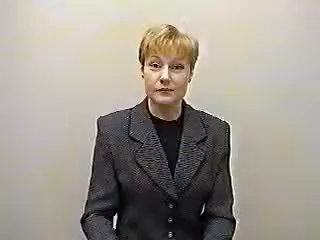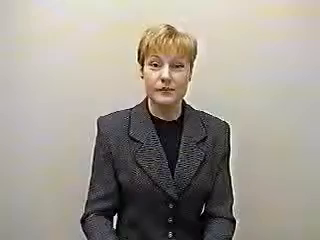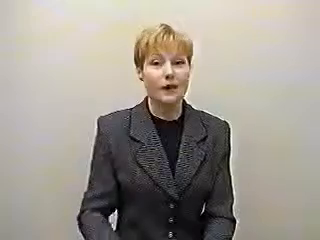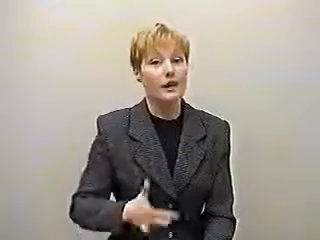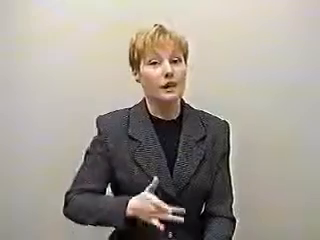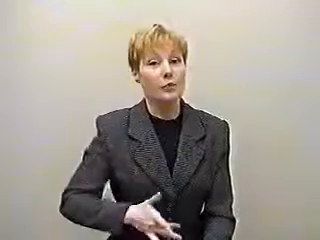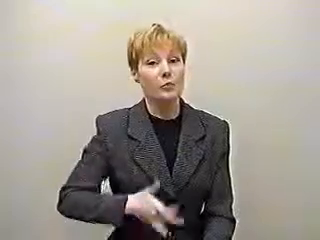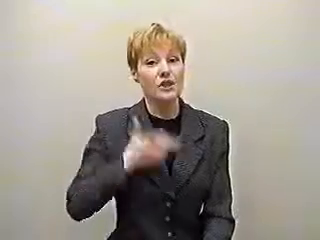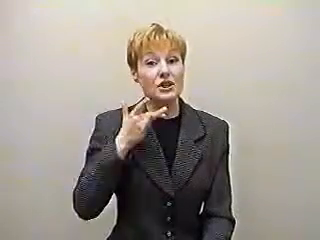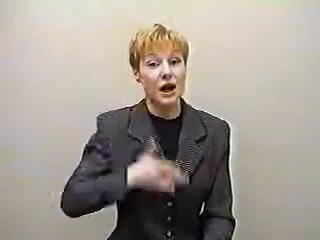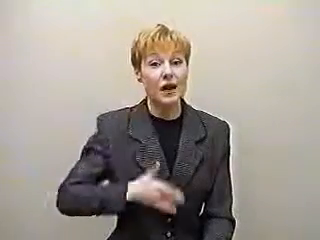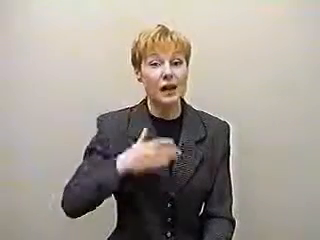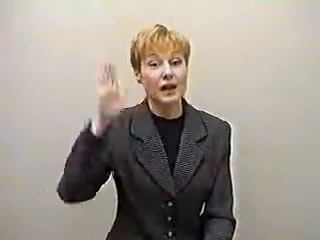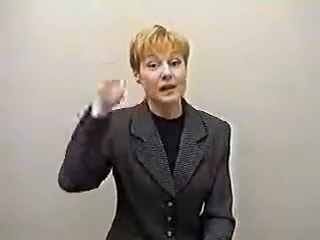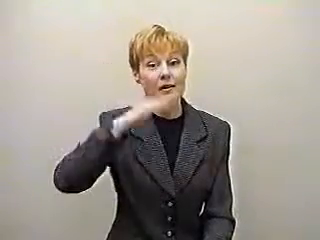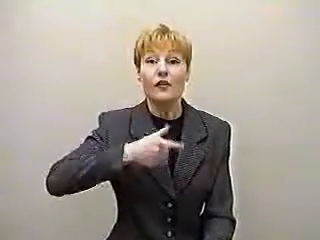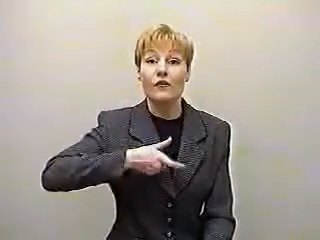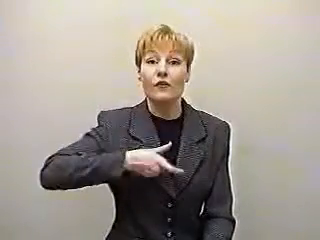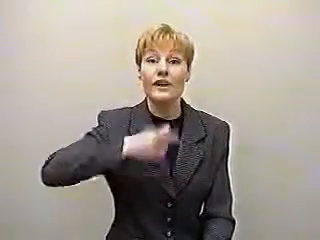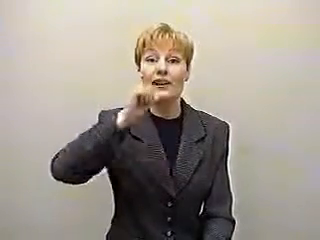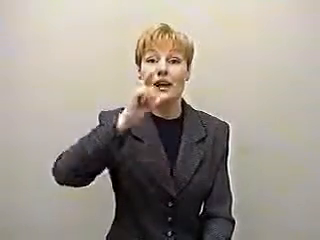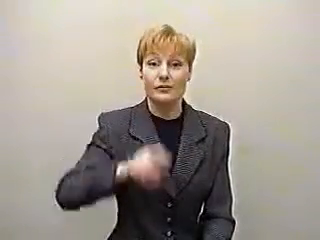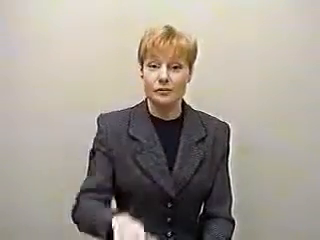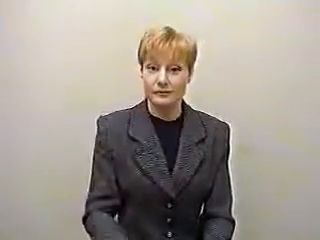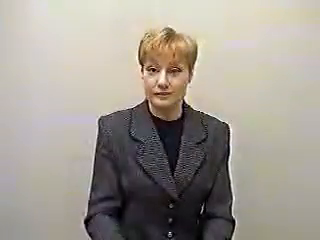минеральная вода